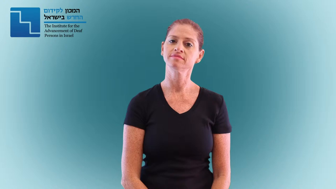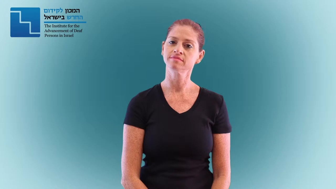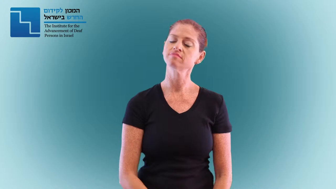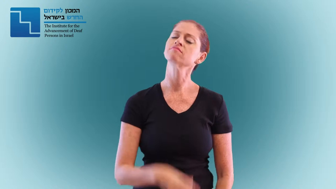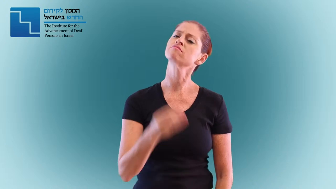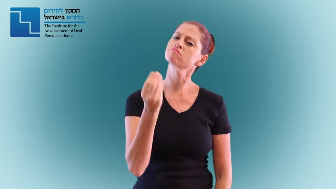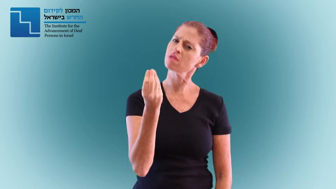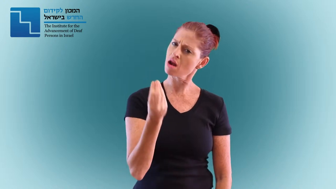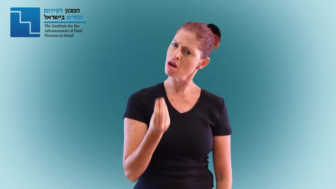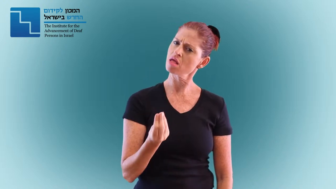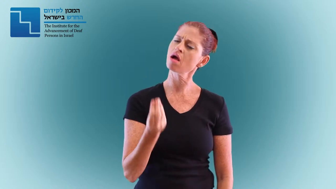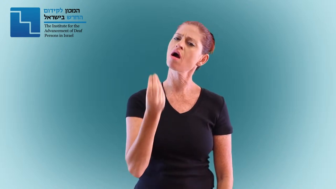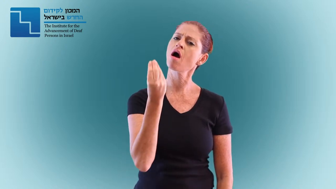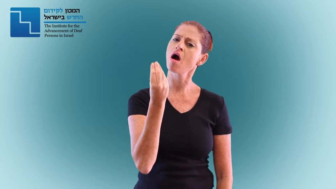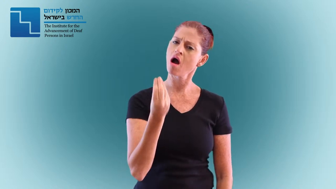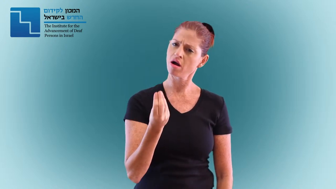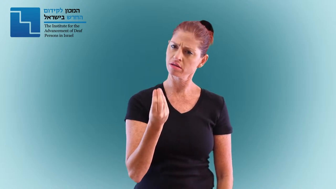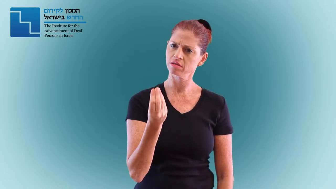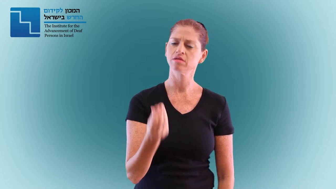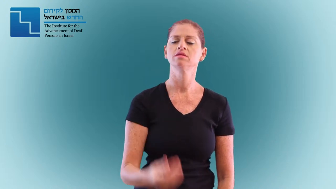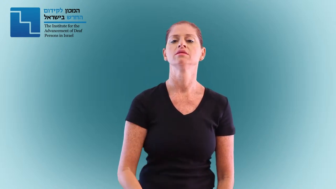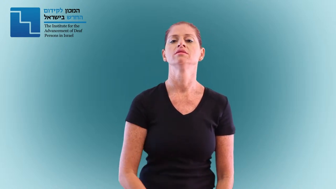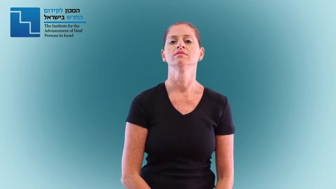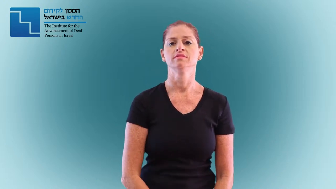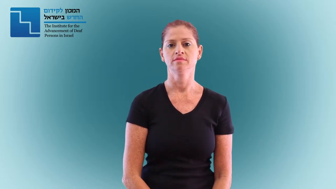לאט